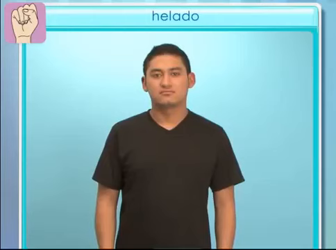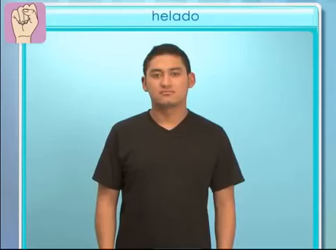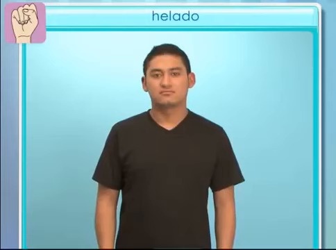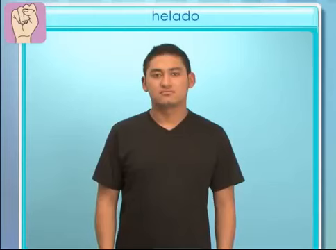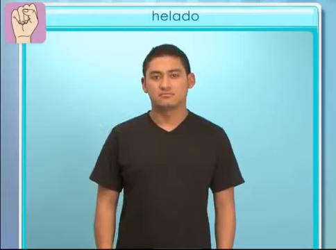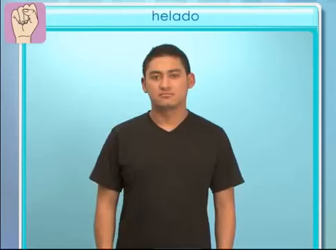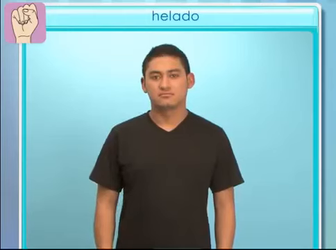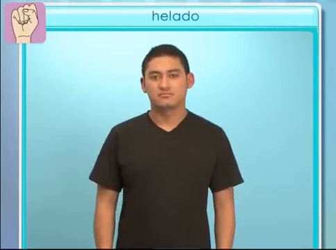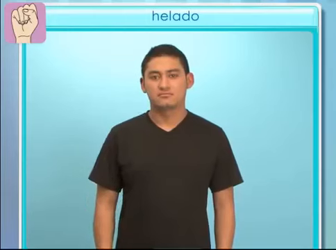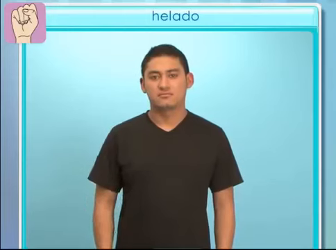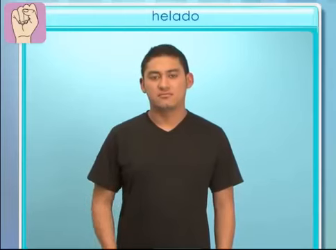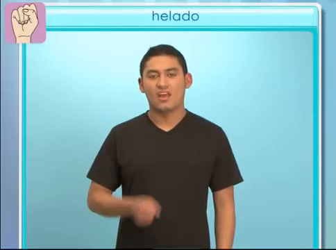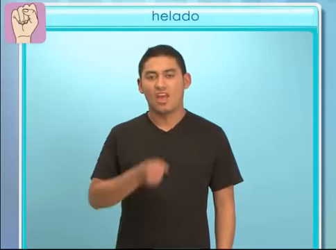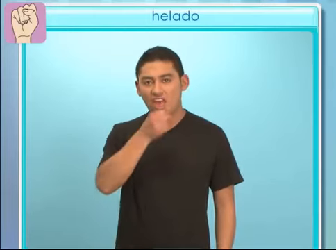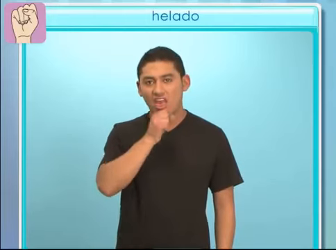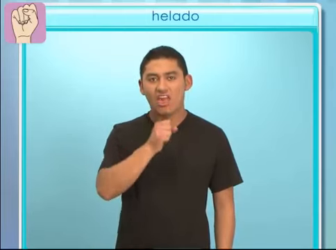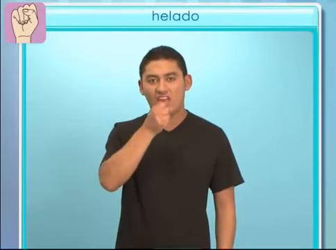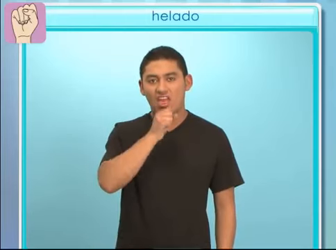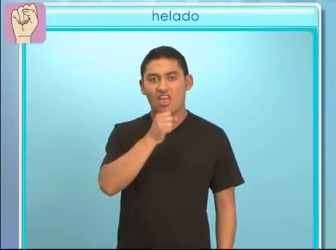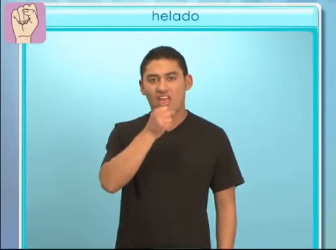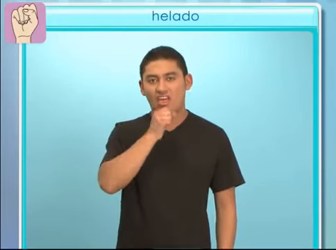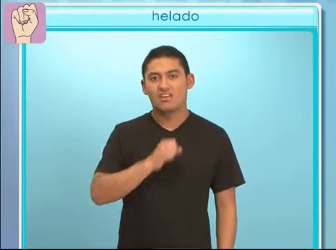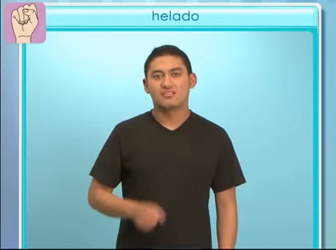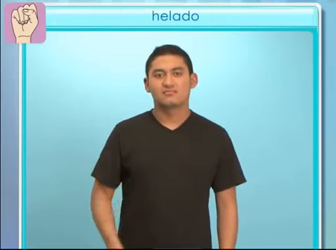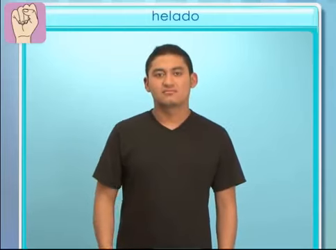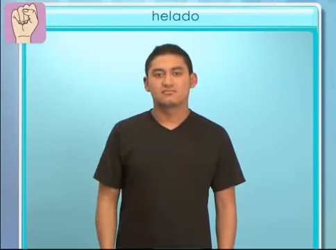HELADO